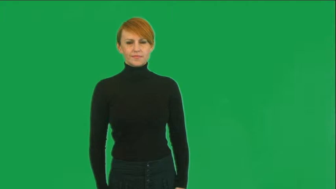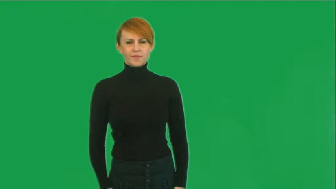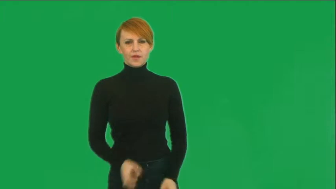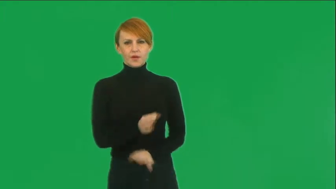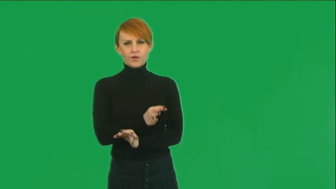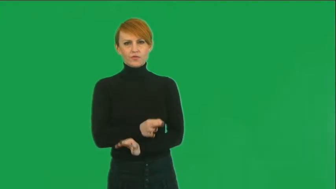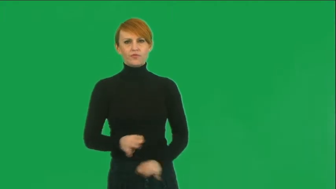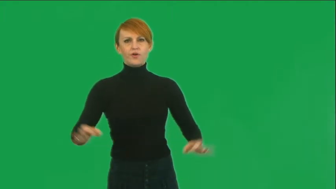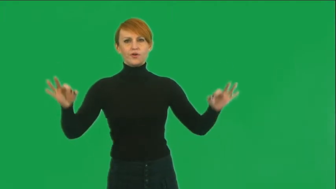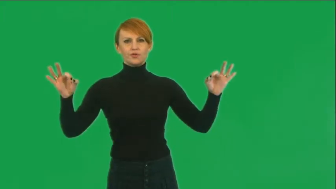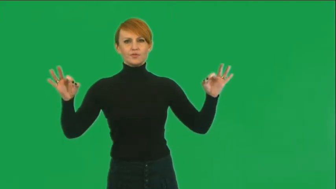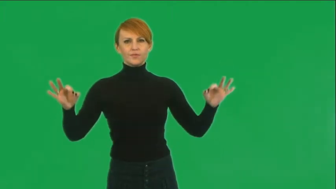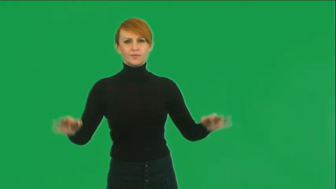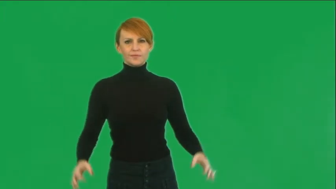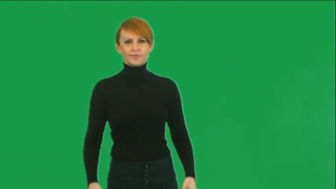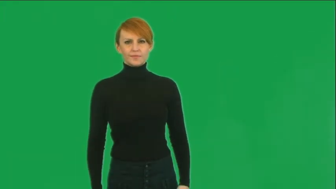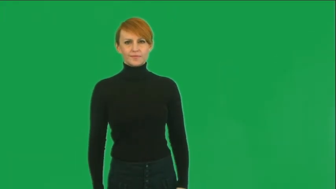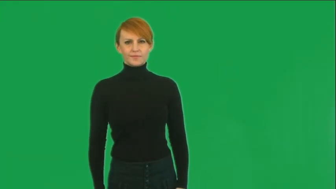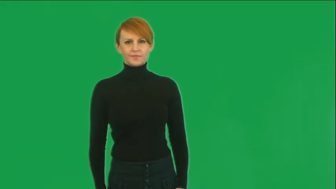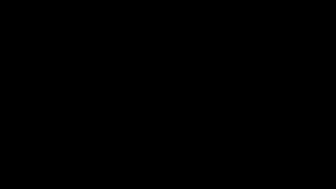wolność